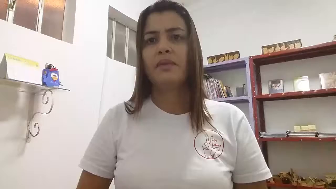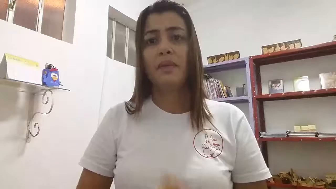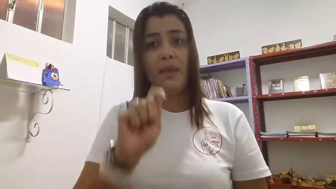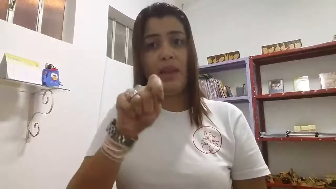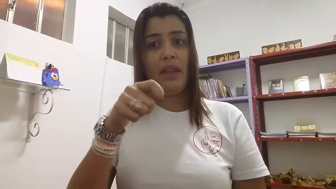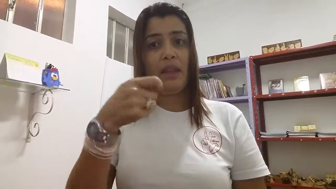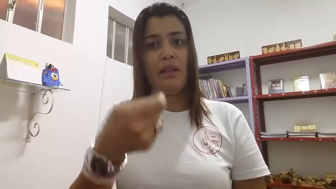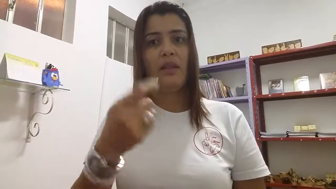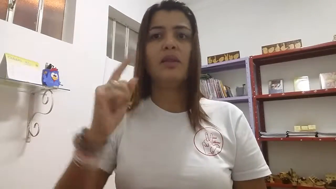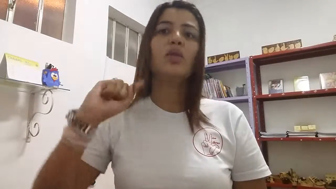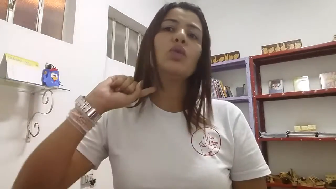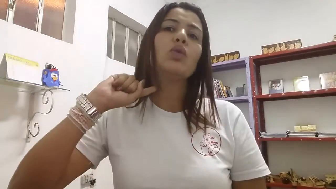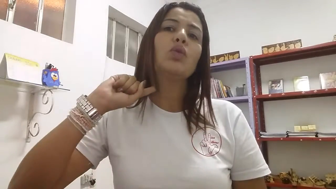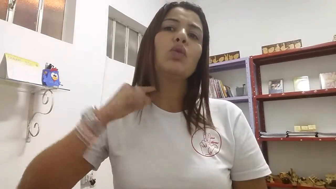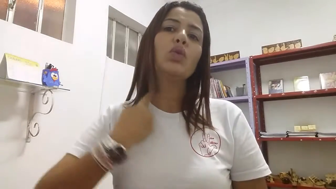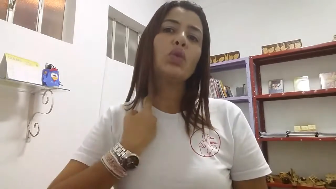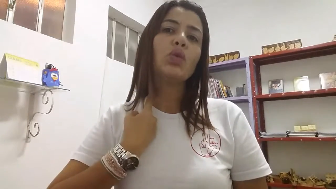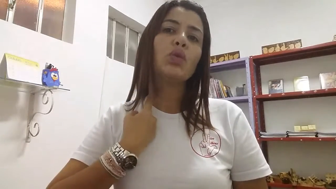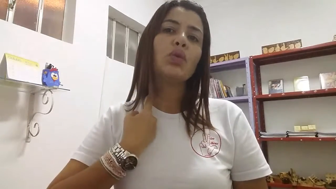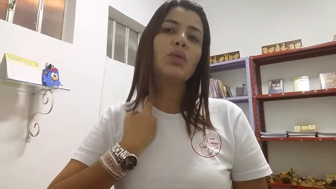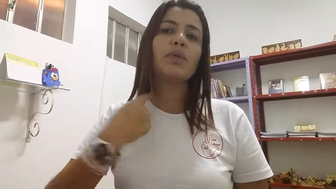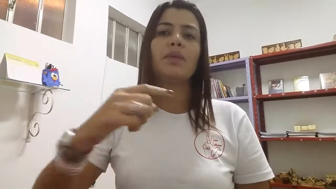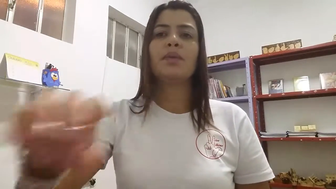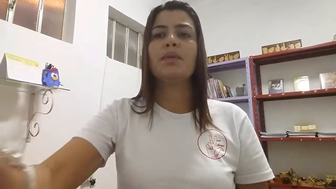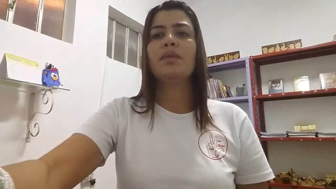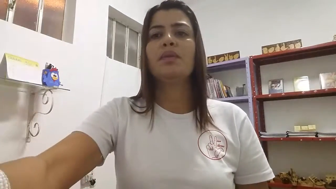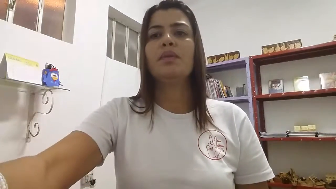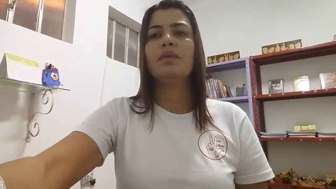SUJO